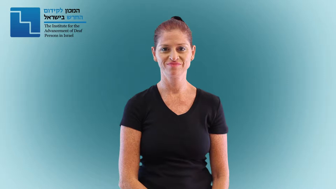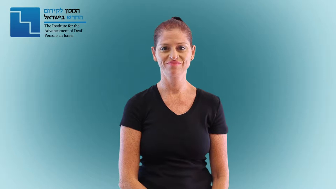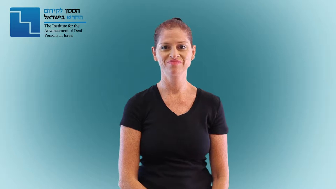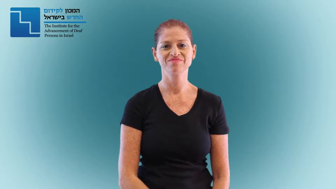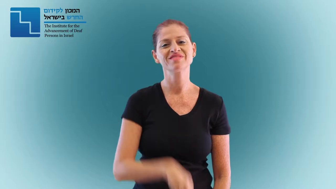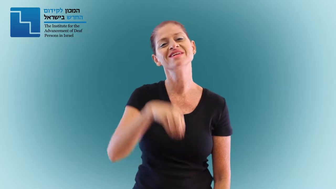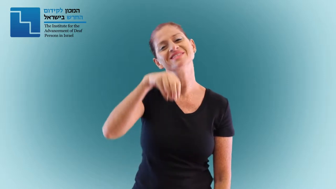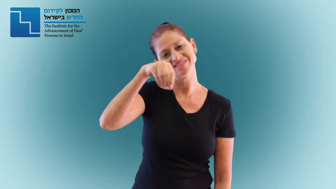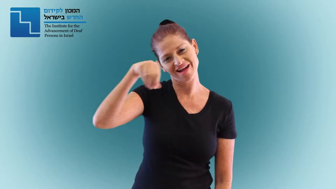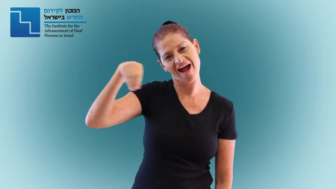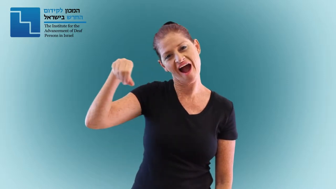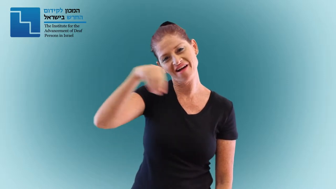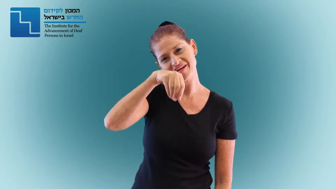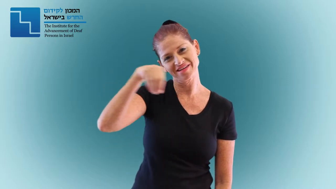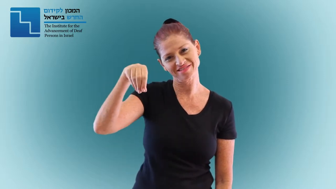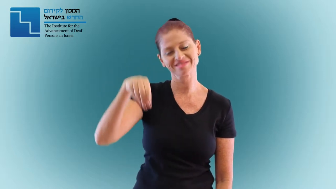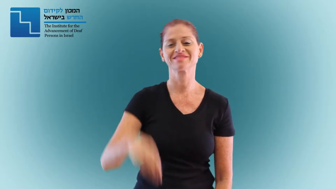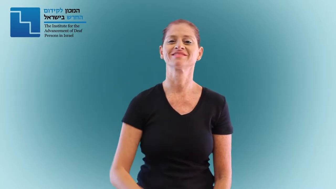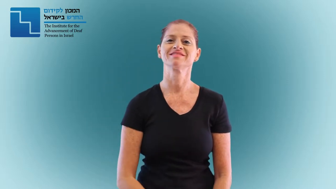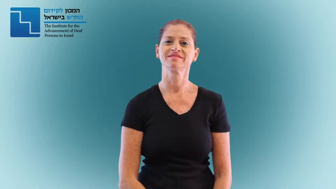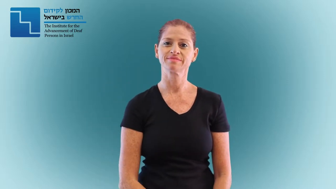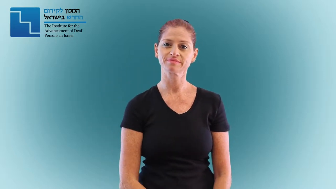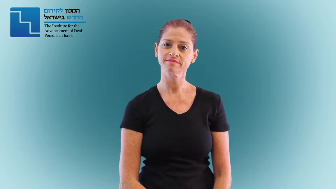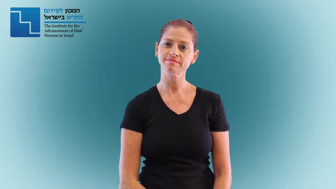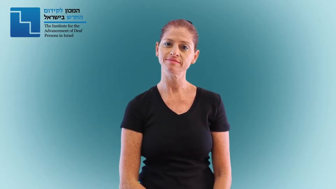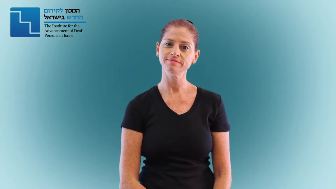לזרוע